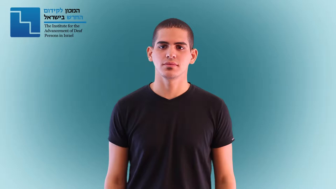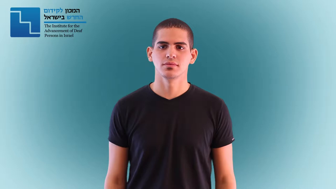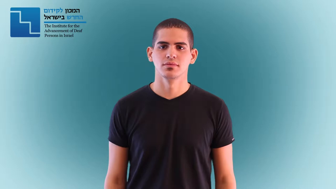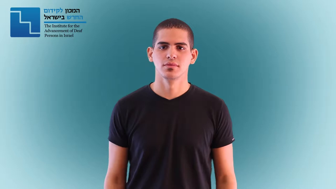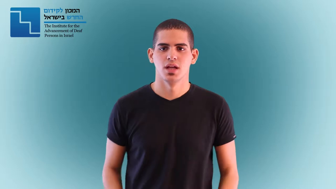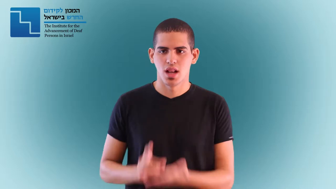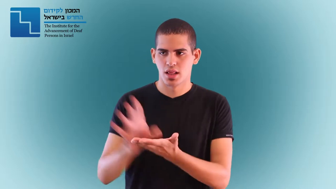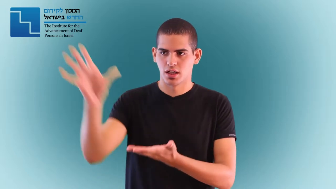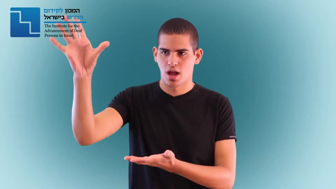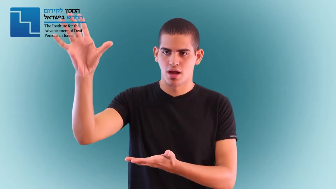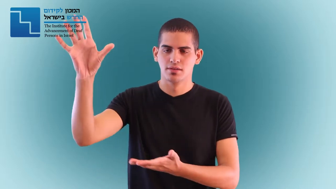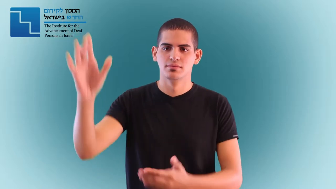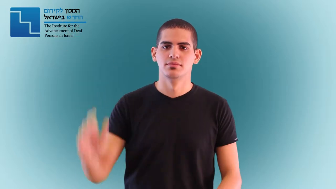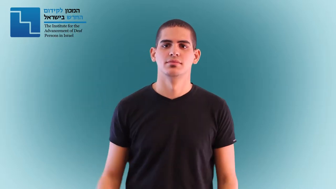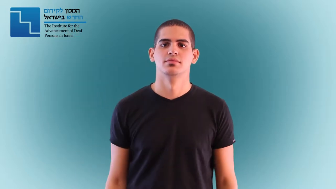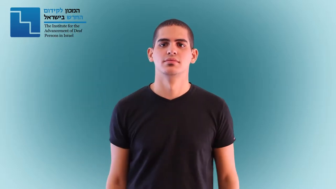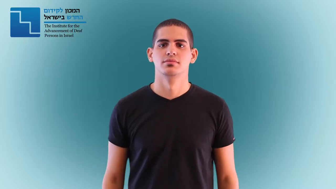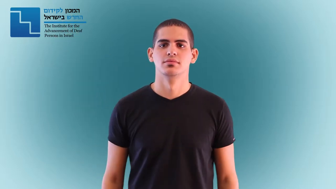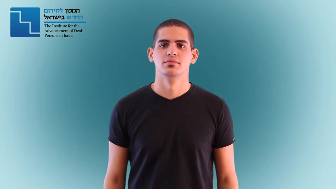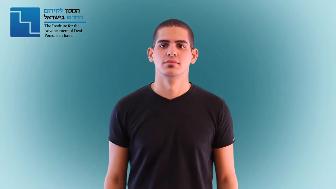להדיח